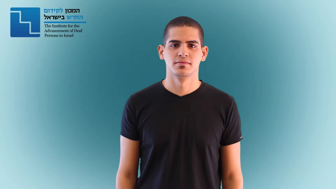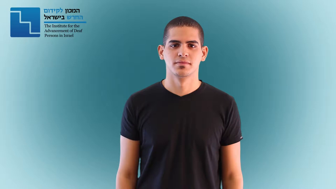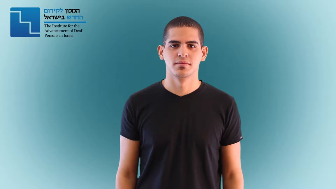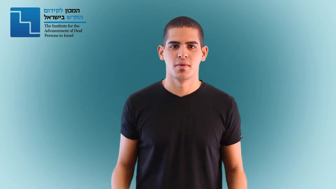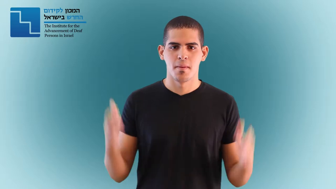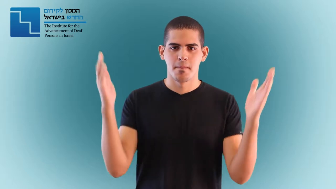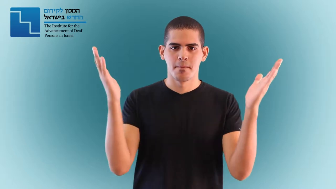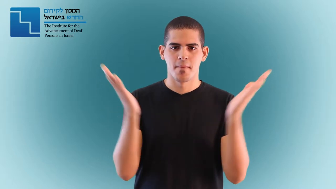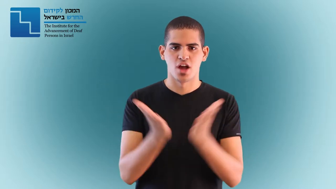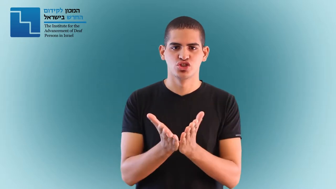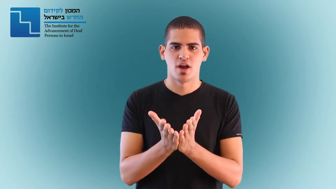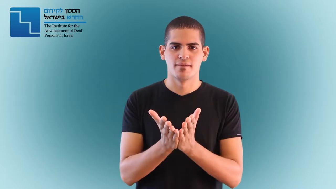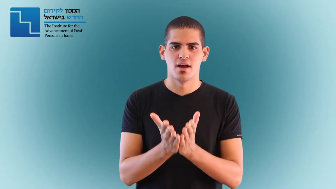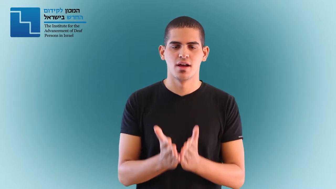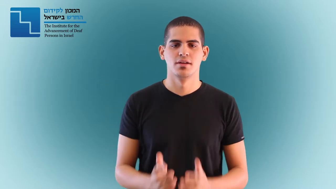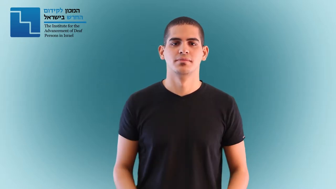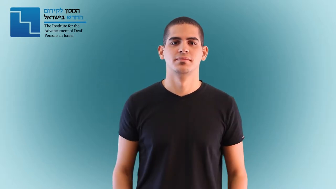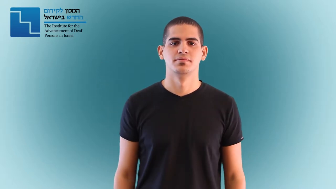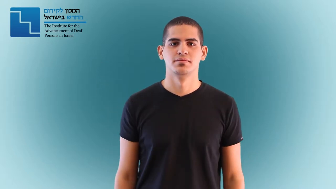באר שבע